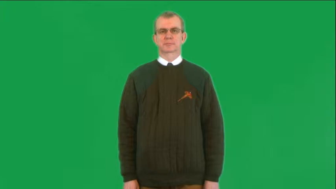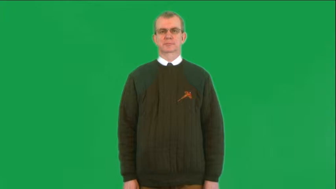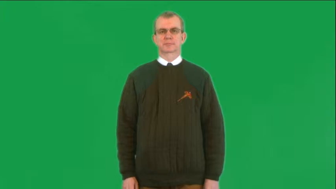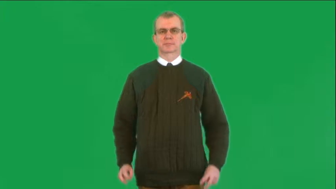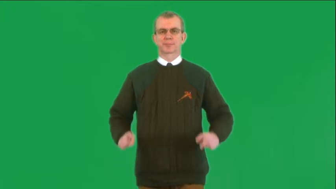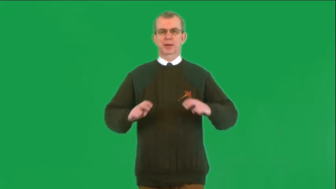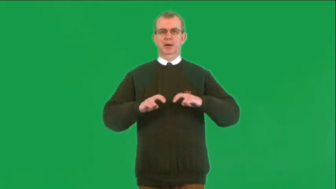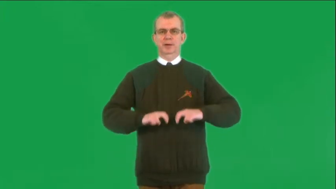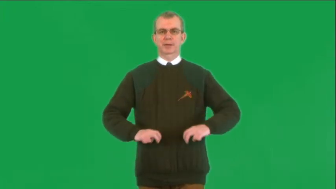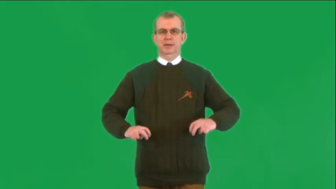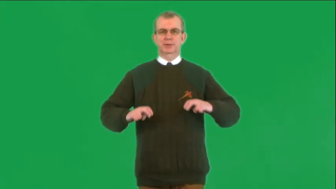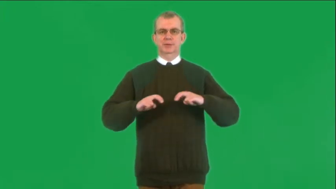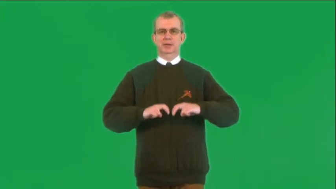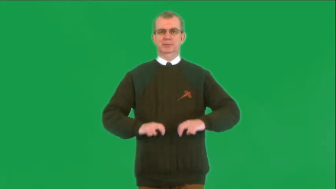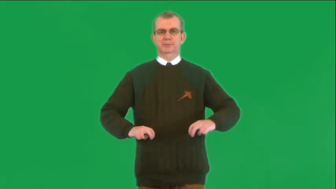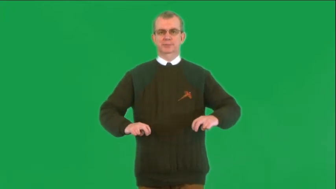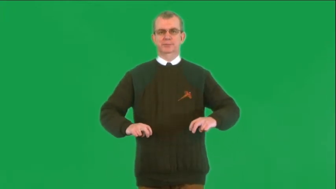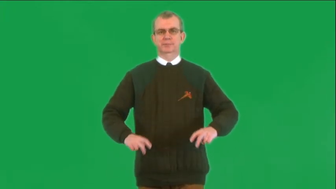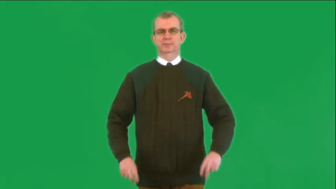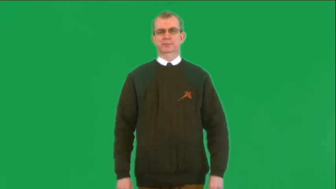analiza